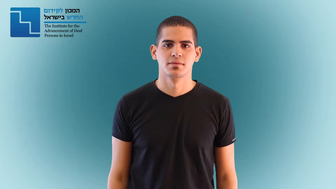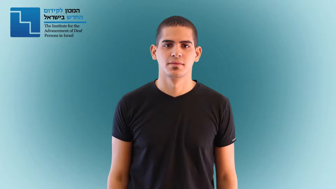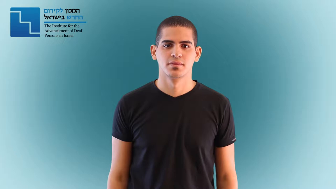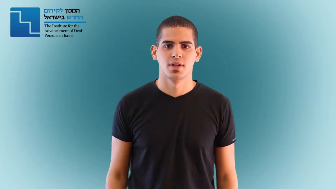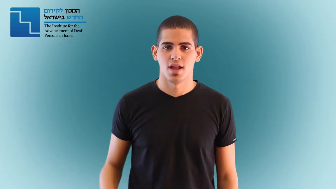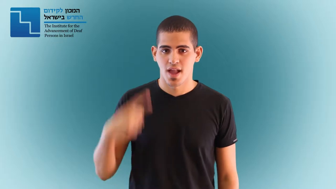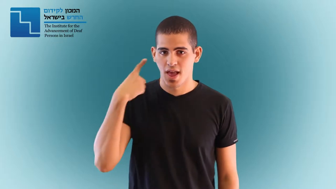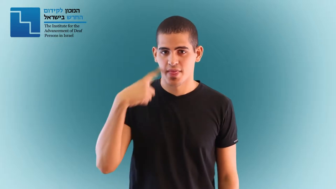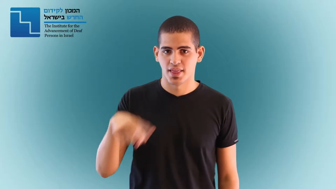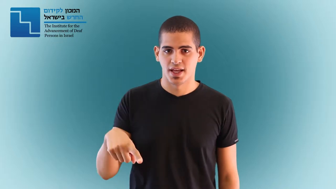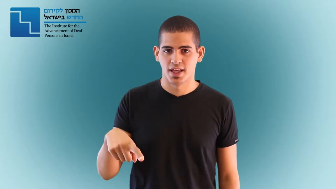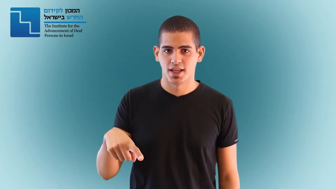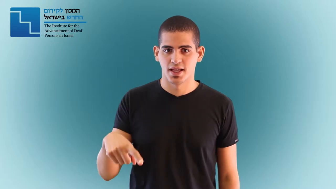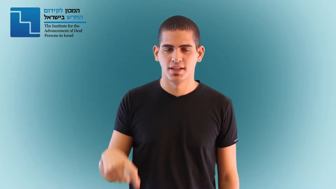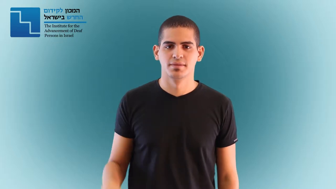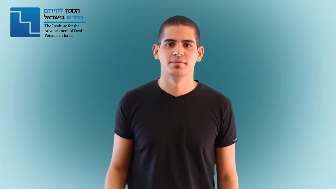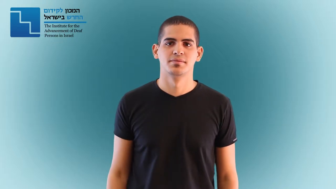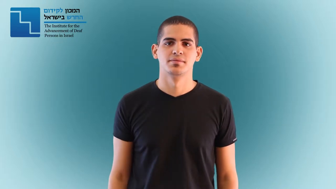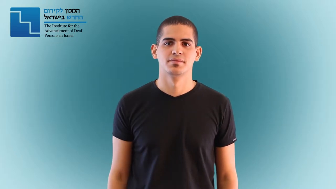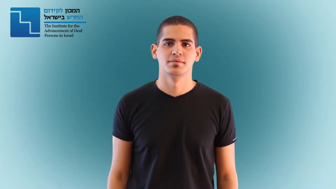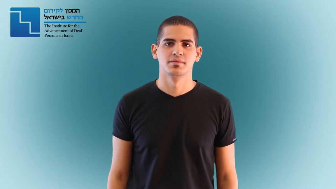חטא